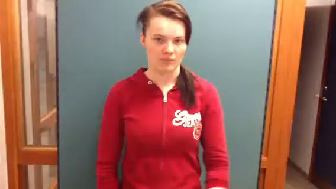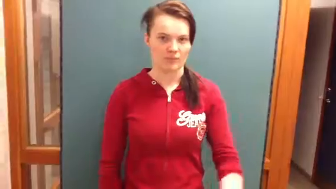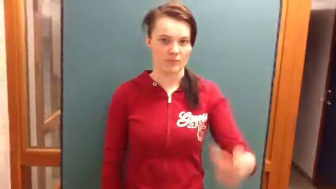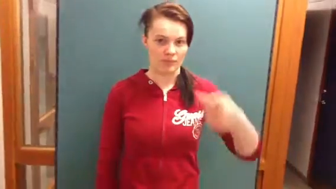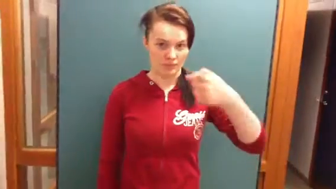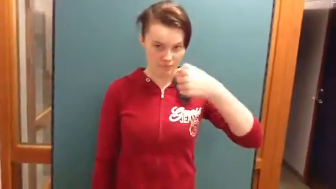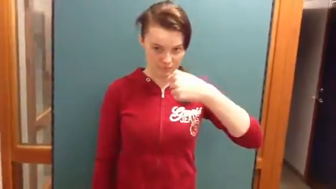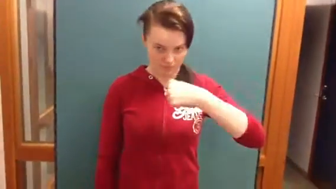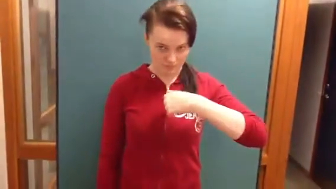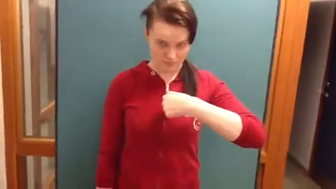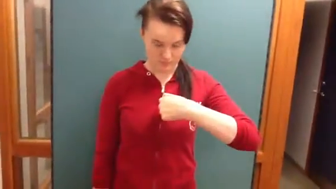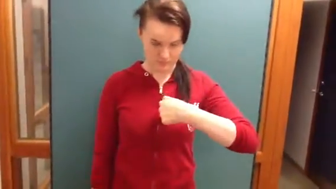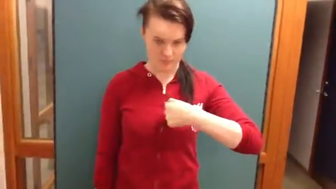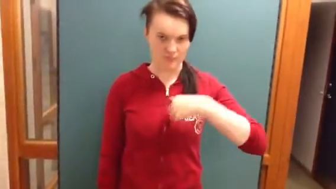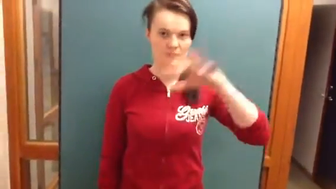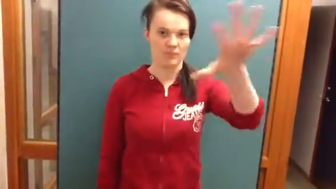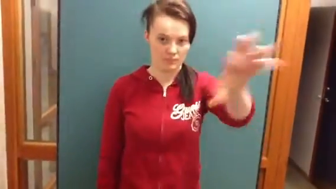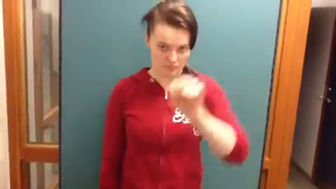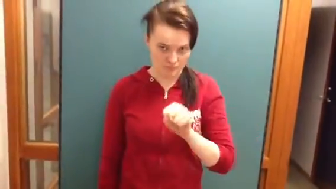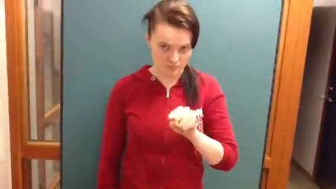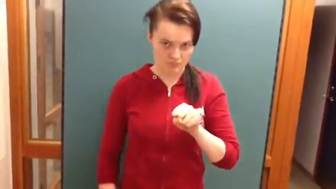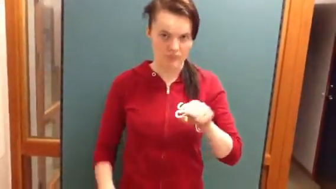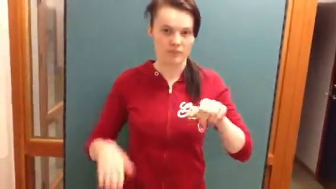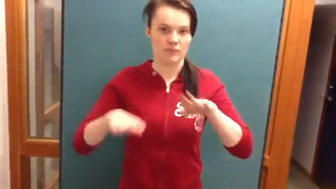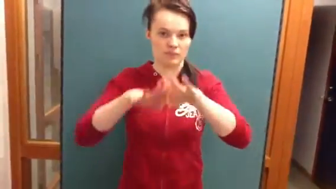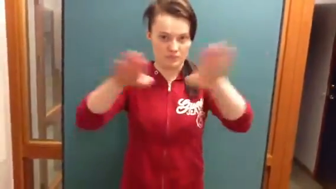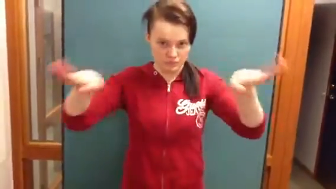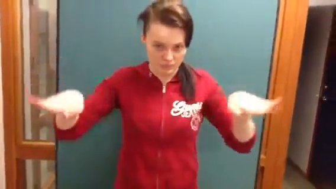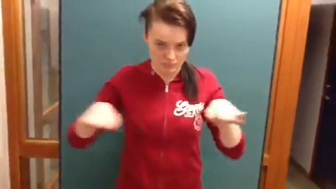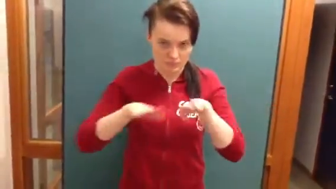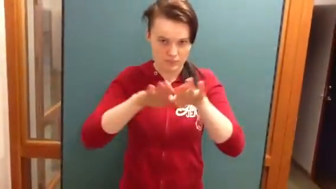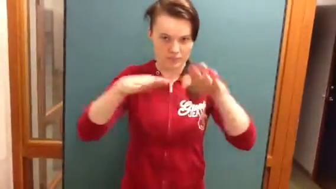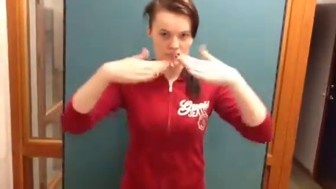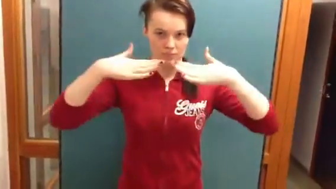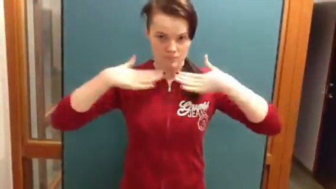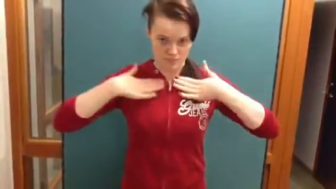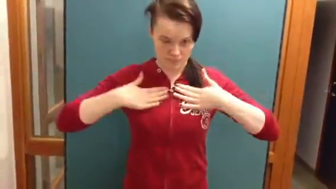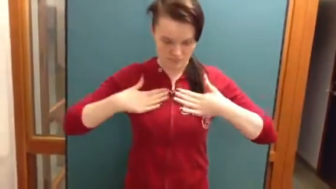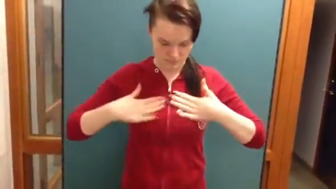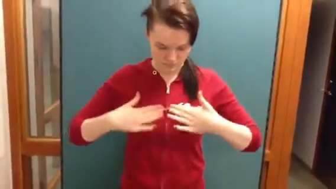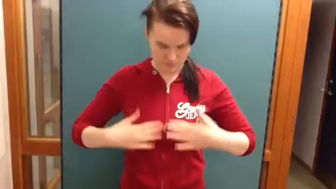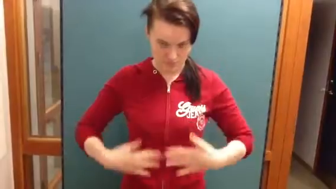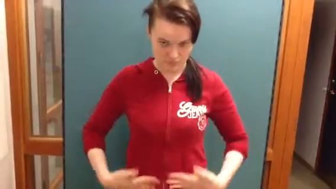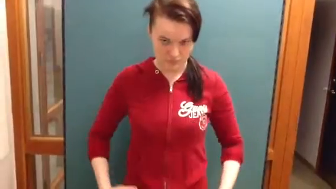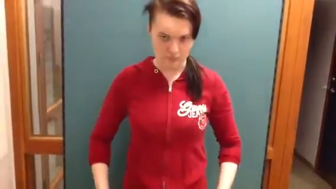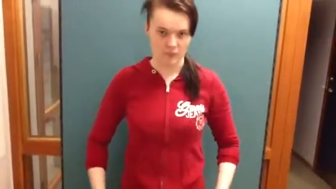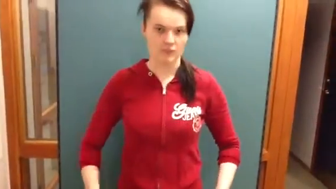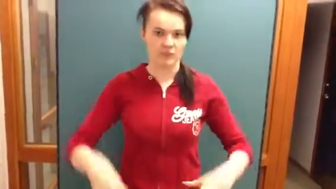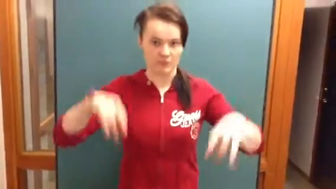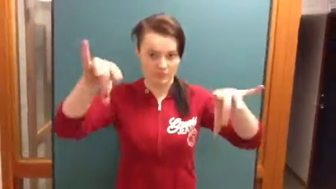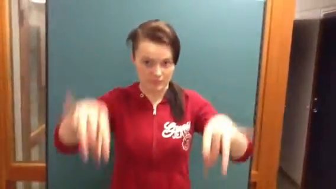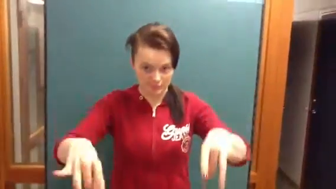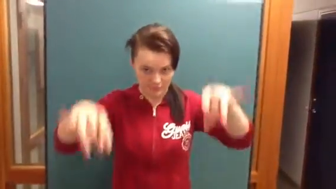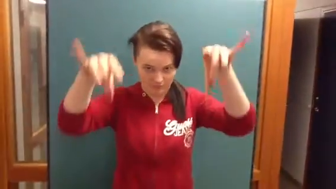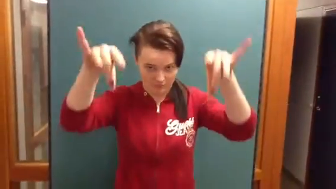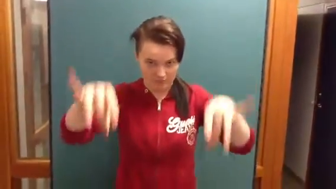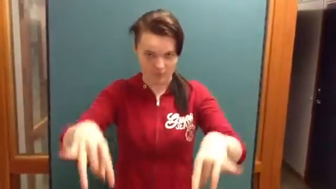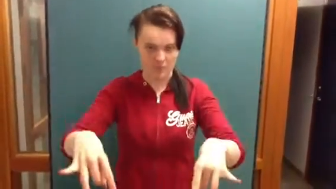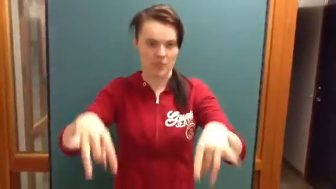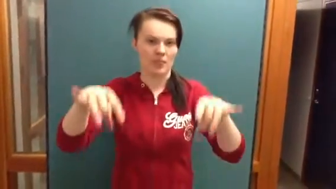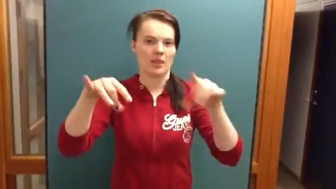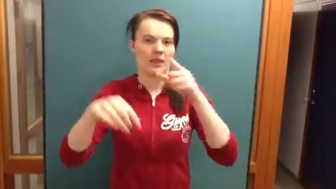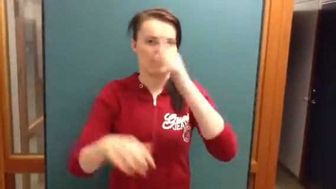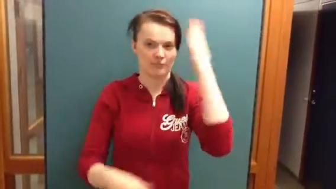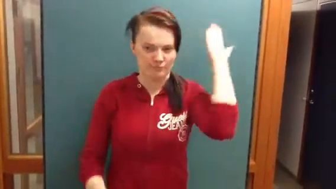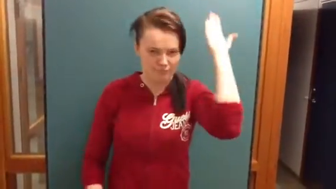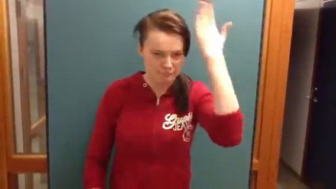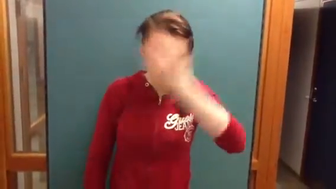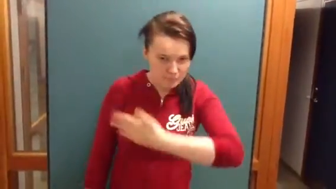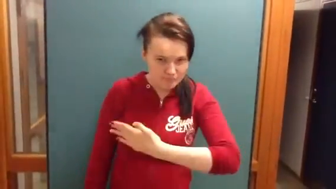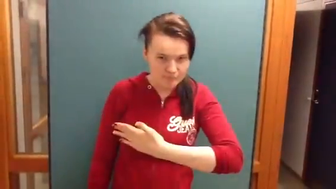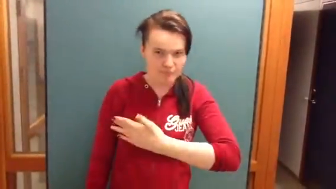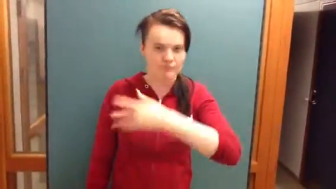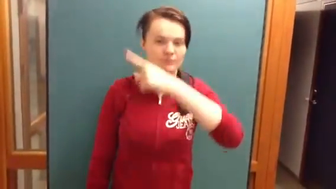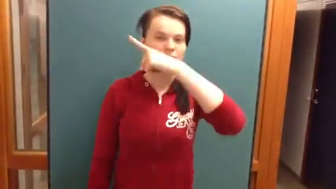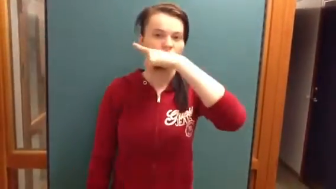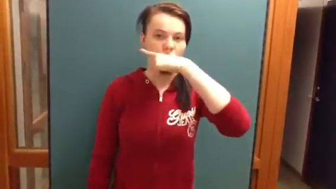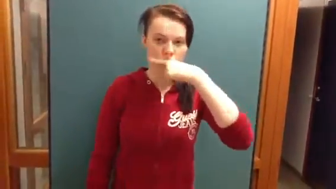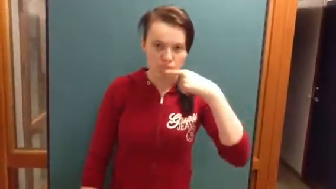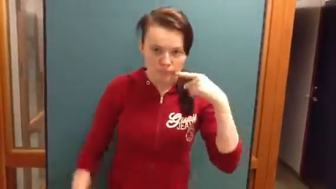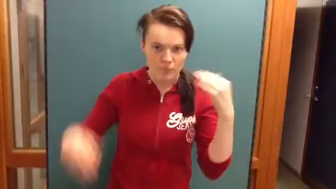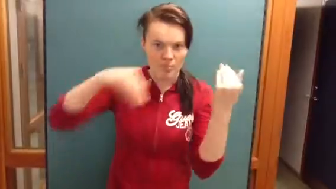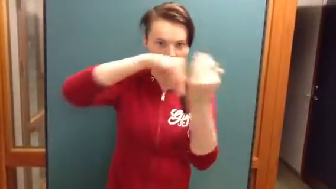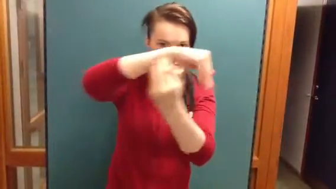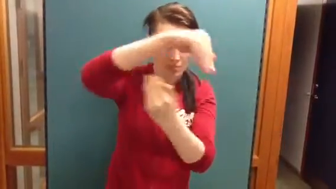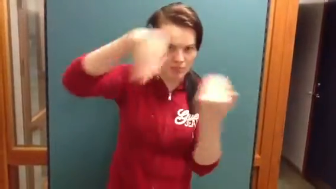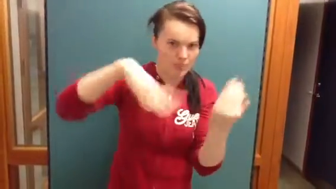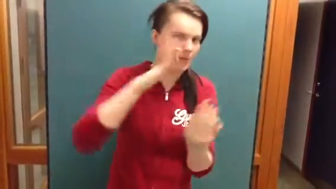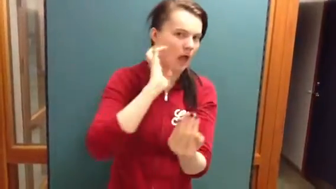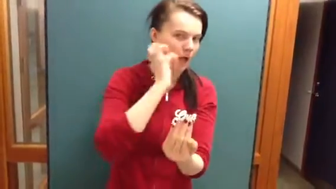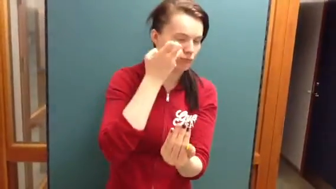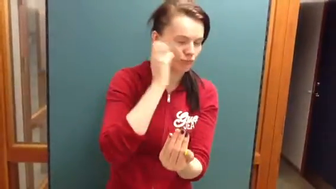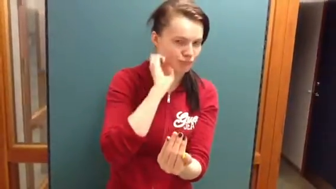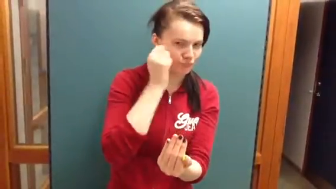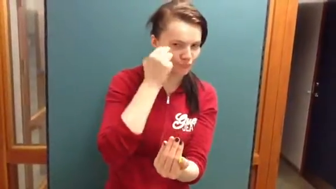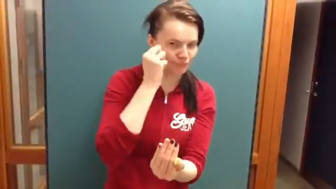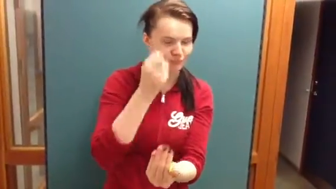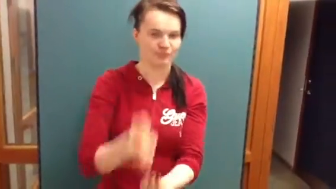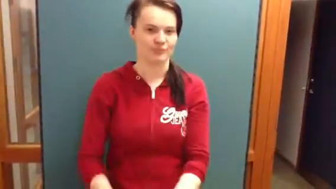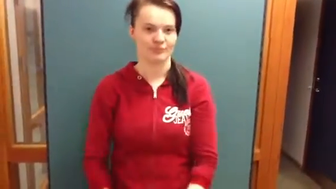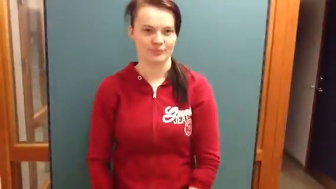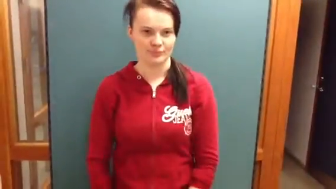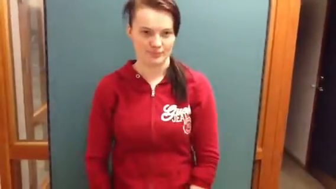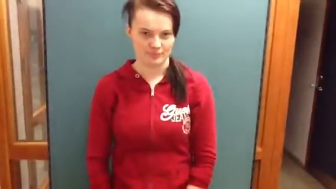Sundfot